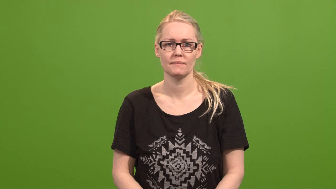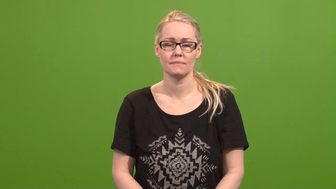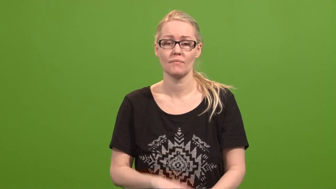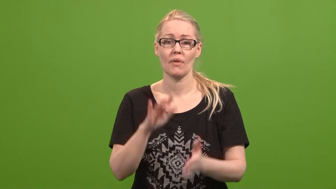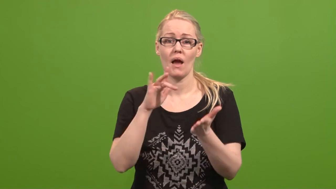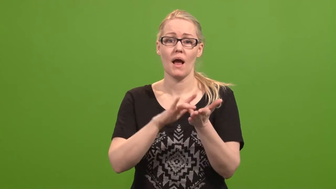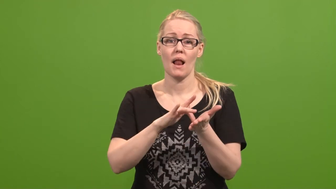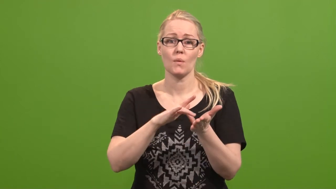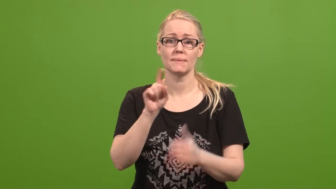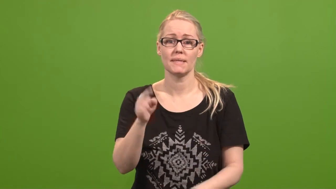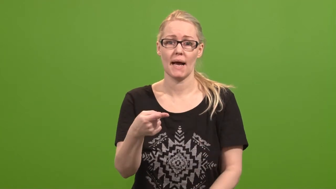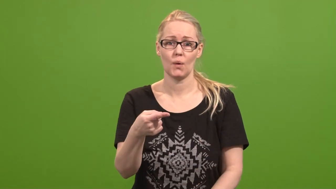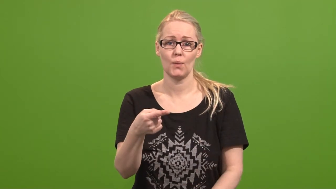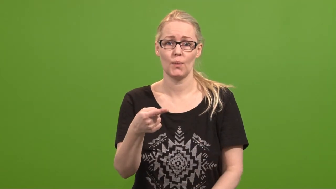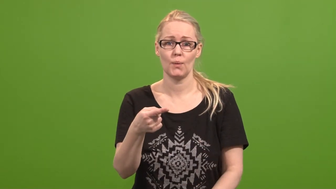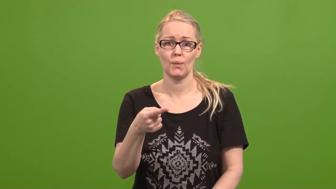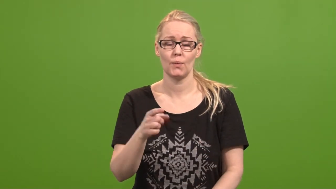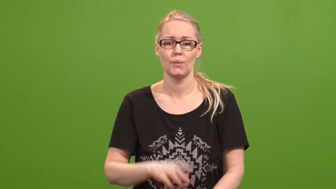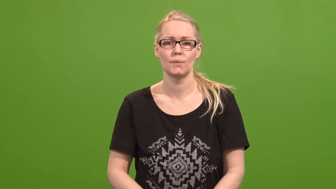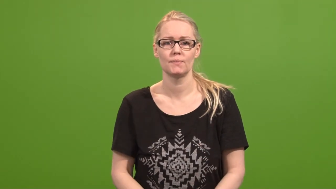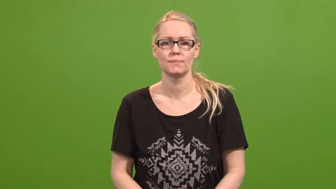Lágmarkseinkunn